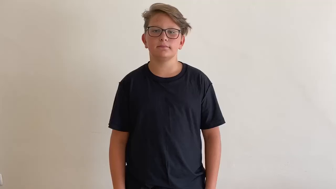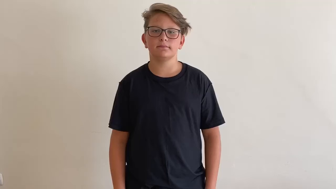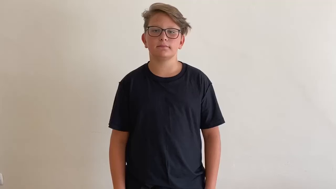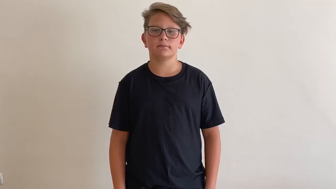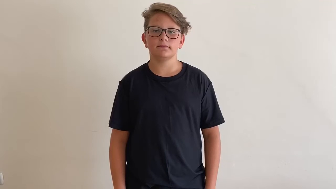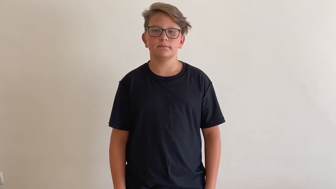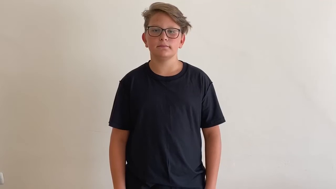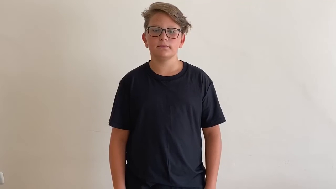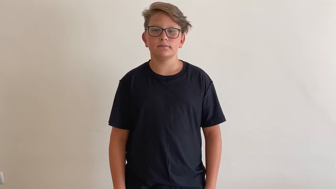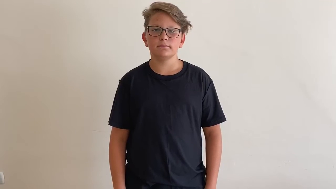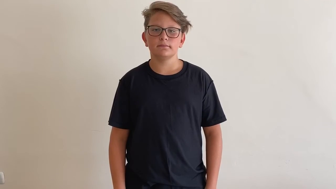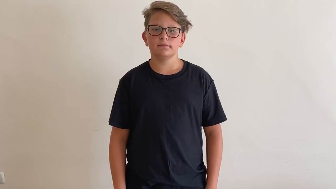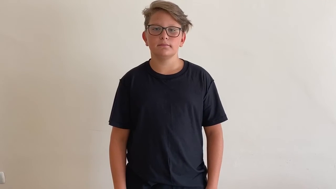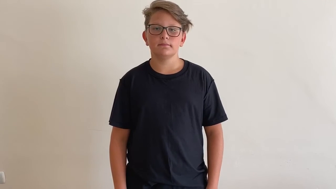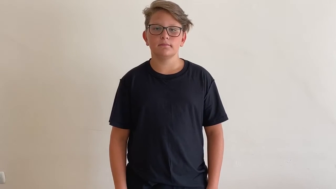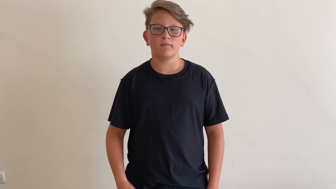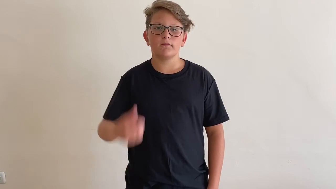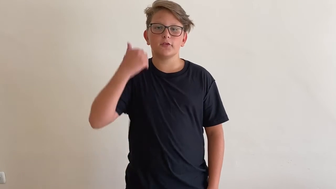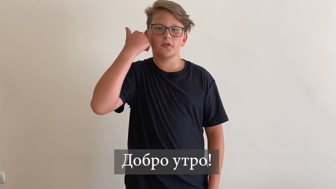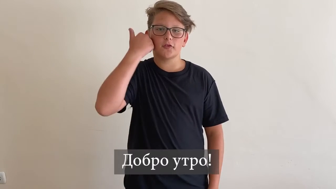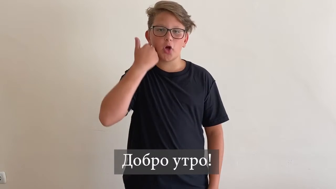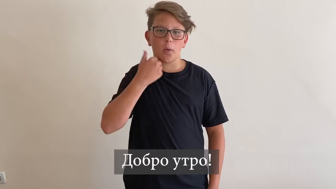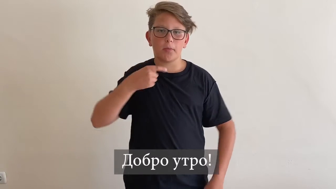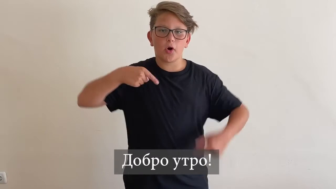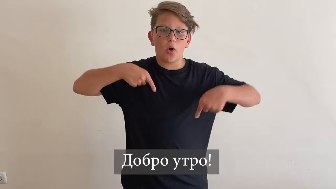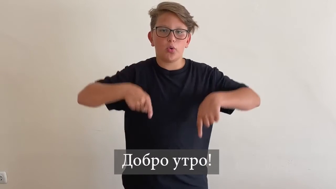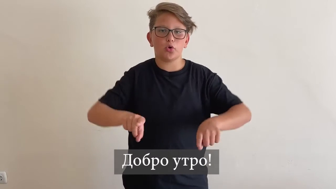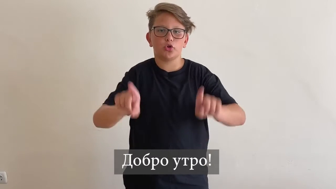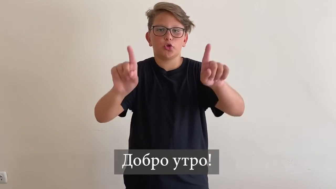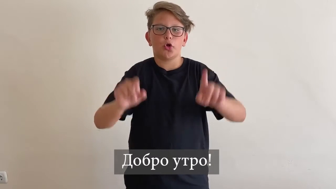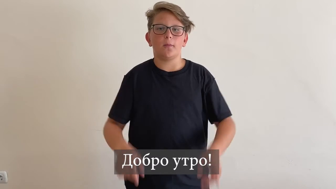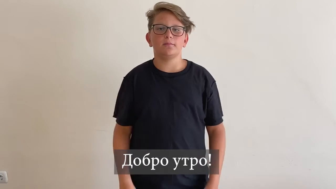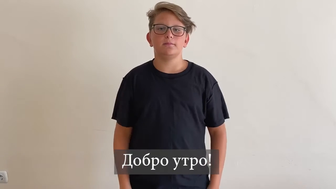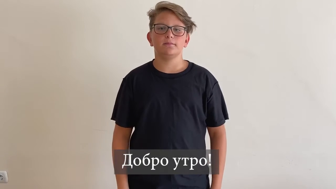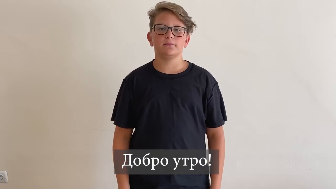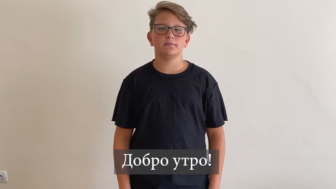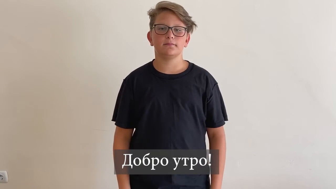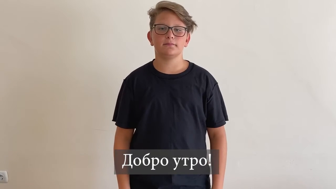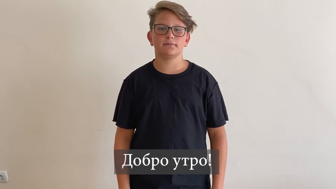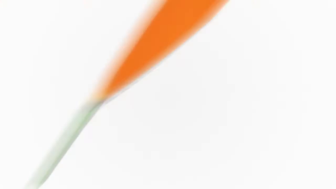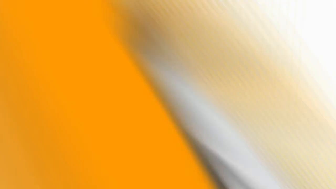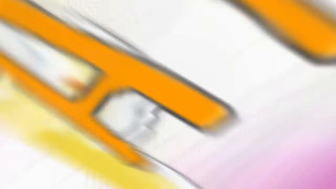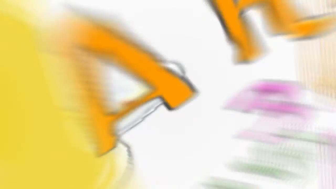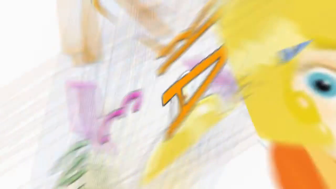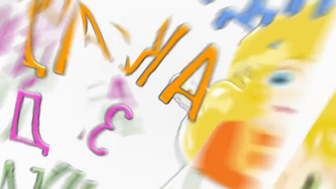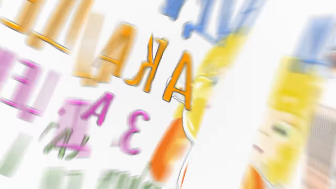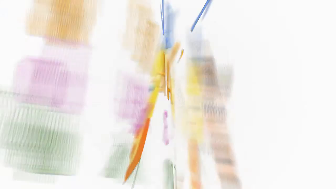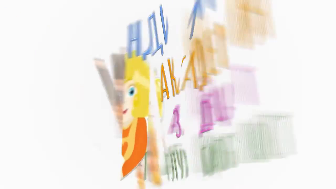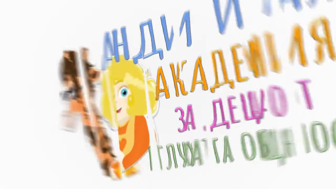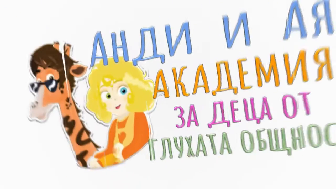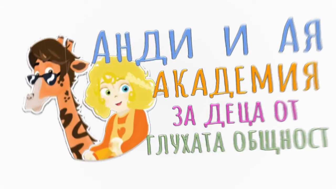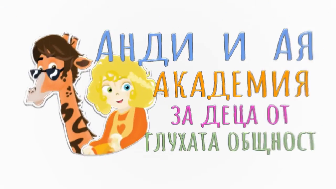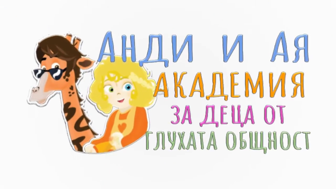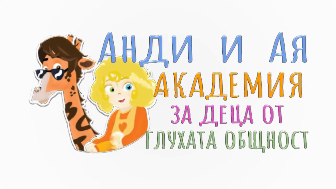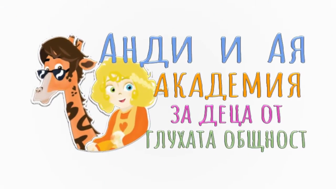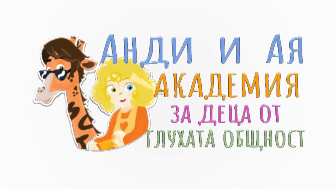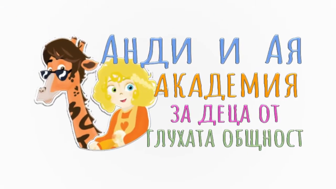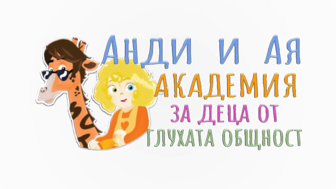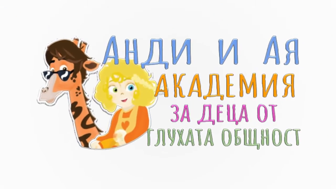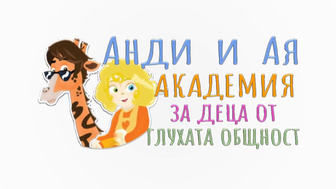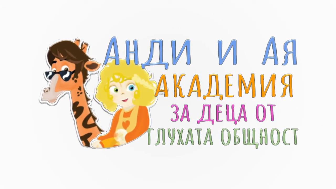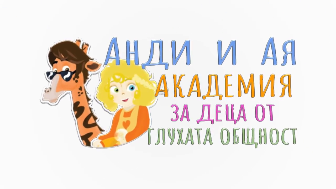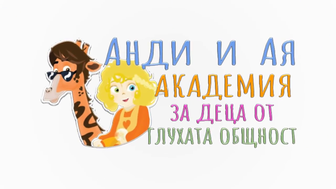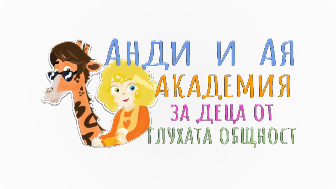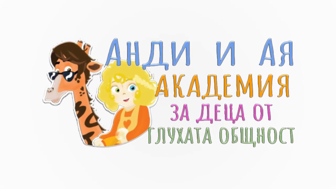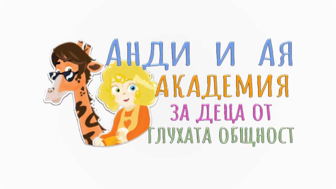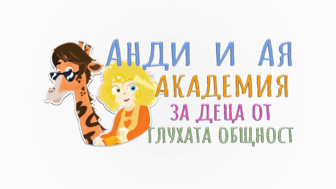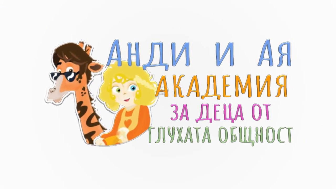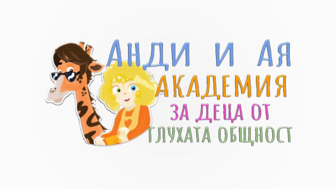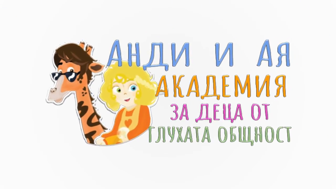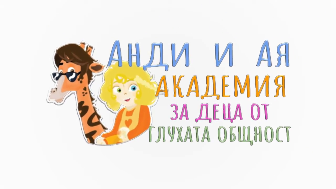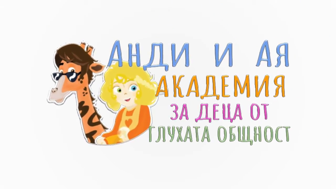Добро утро